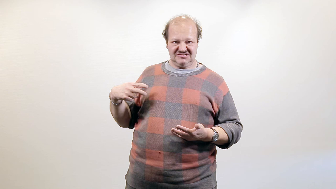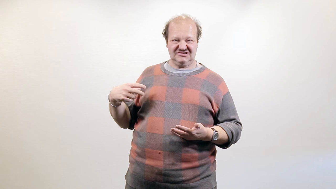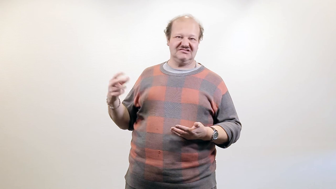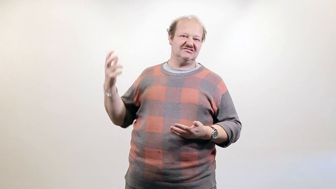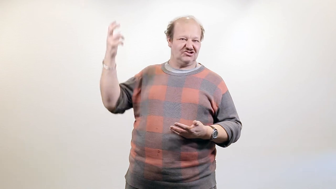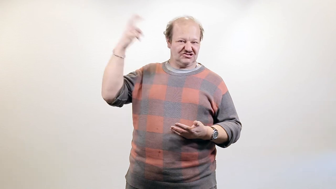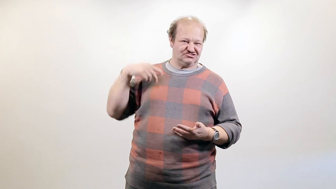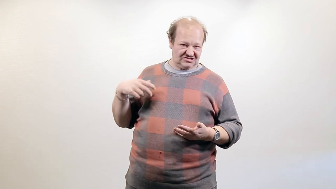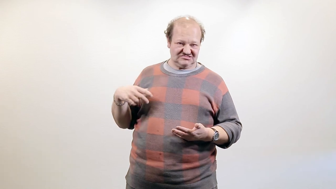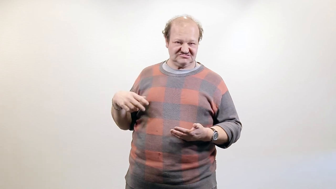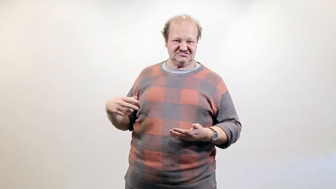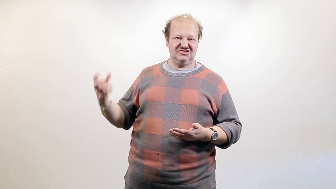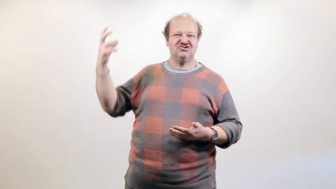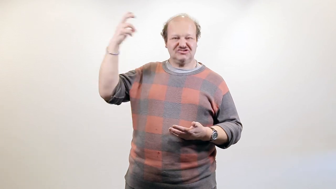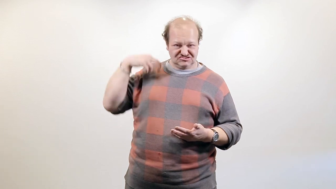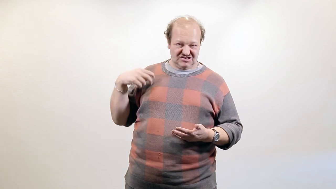Kirsche